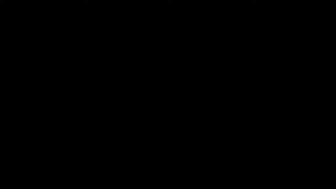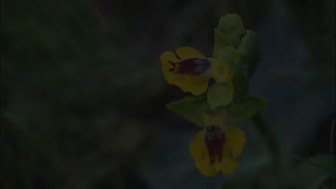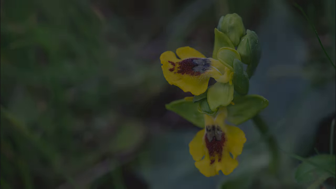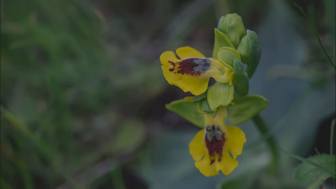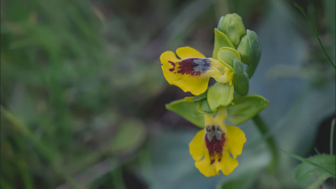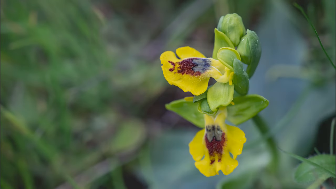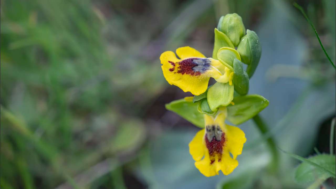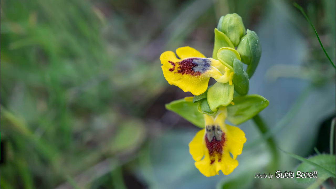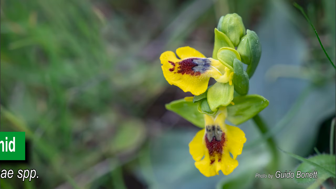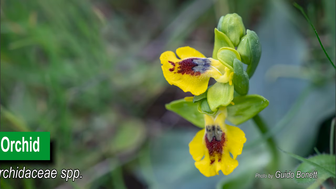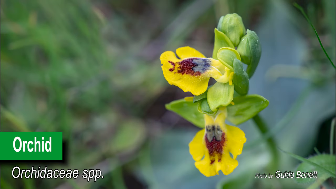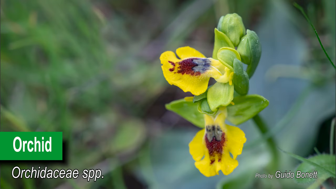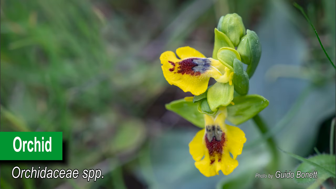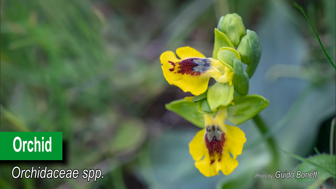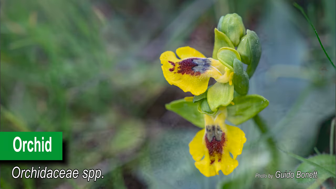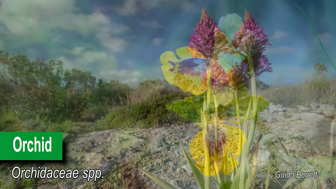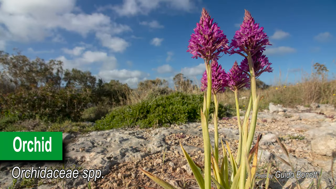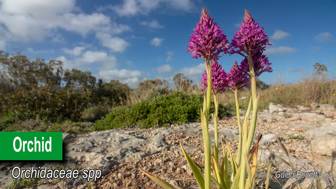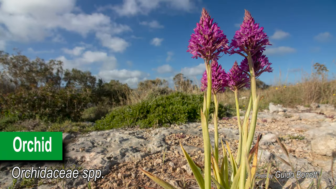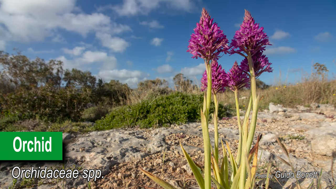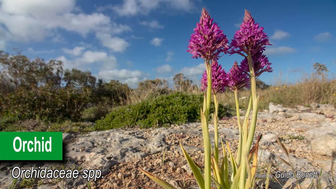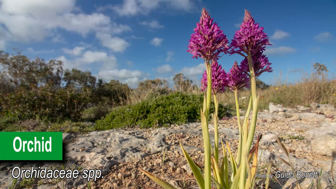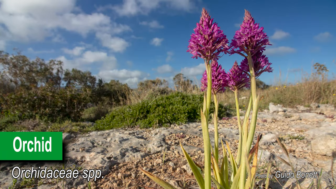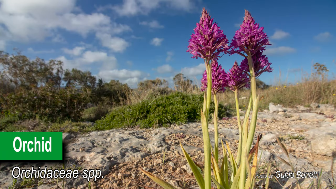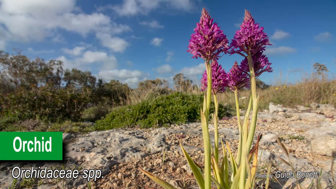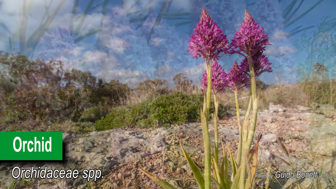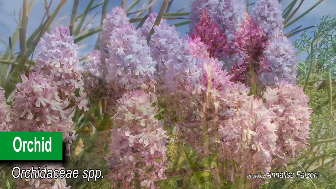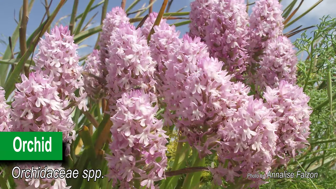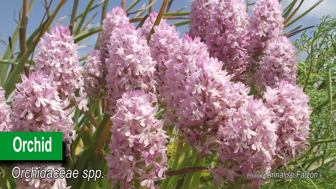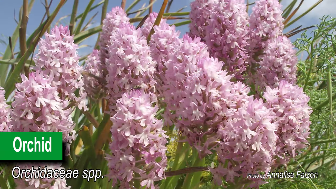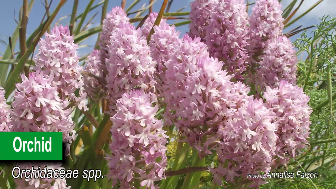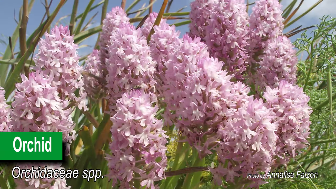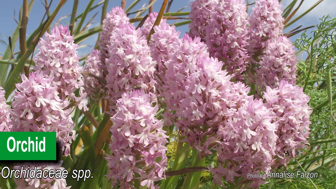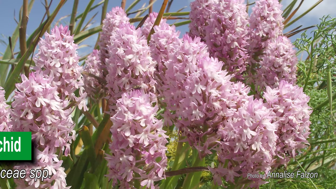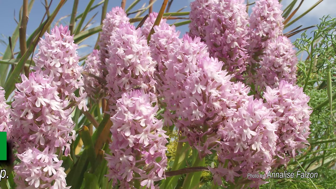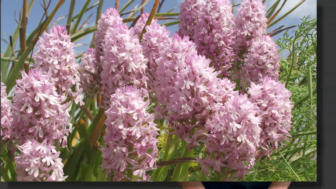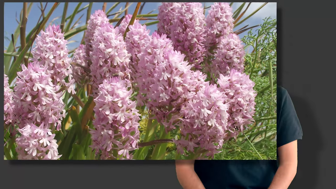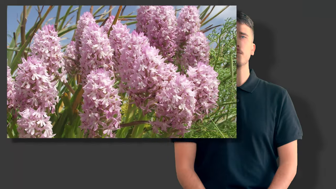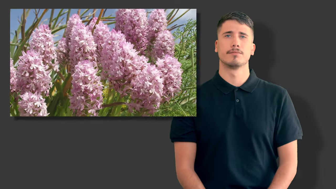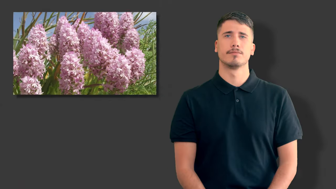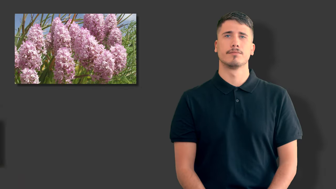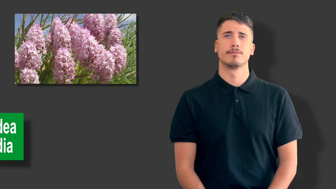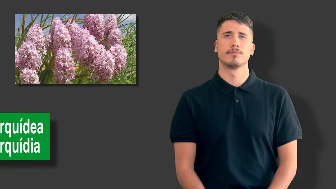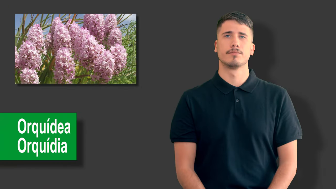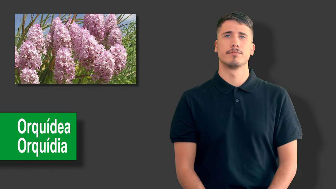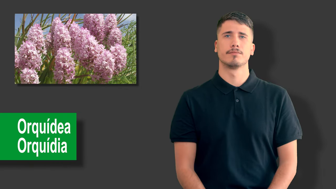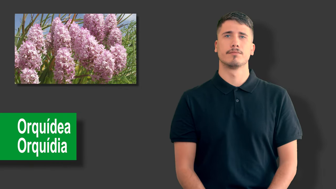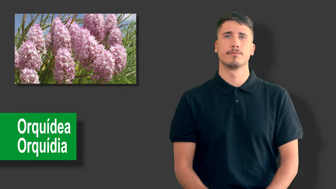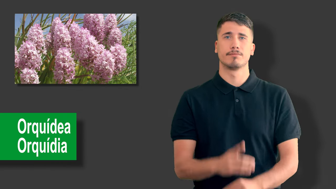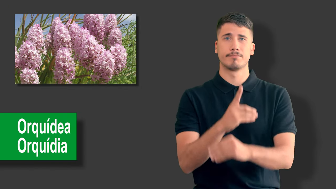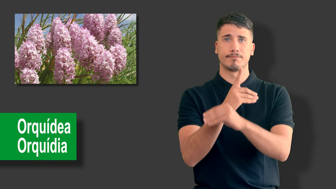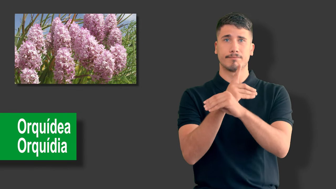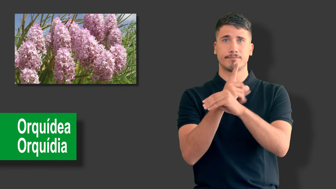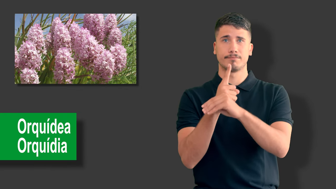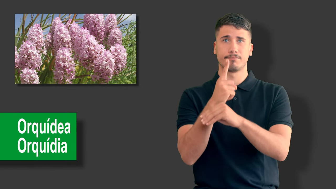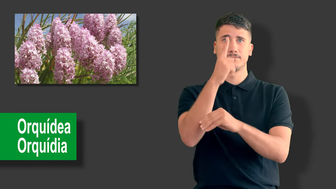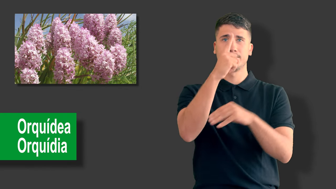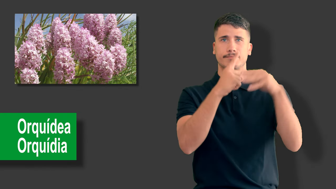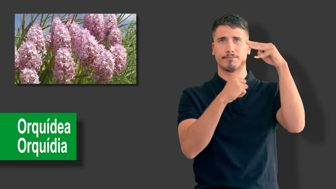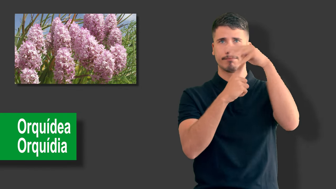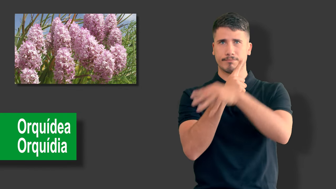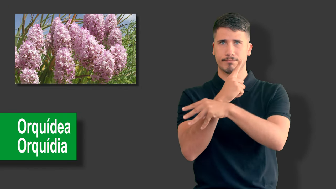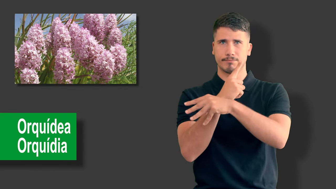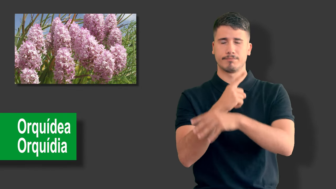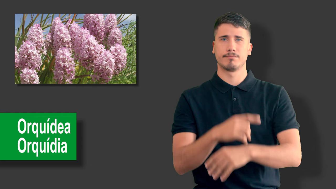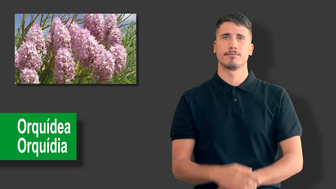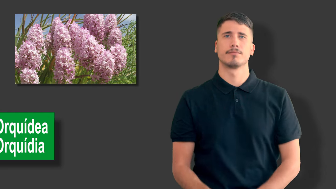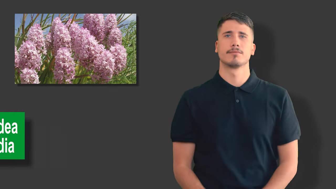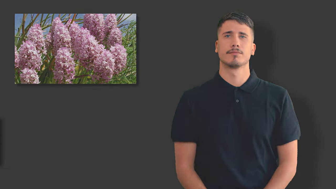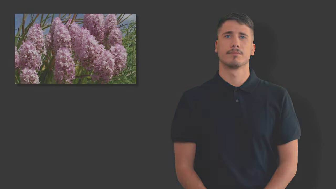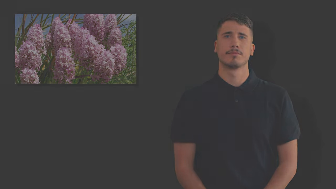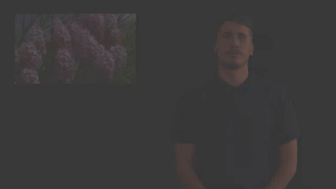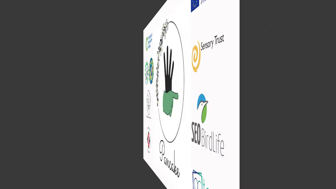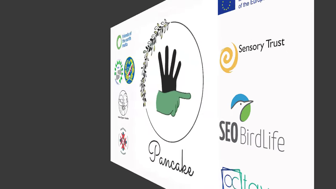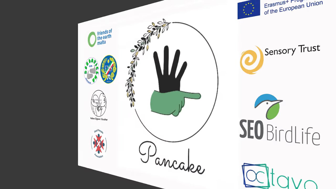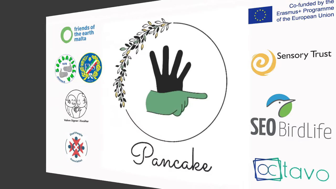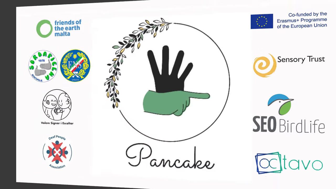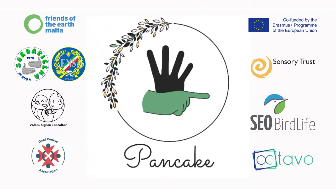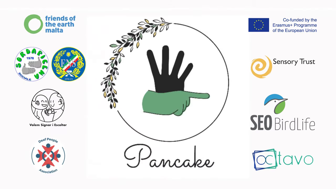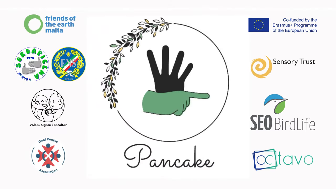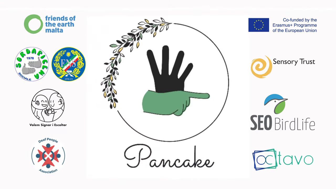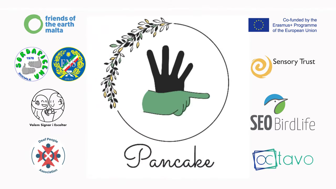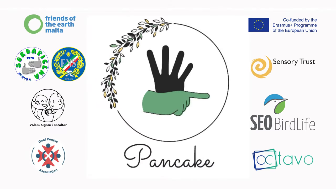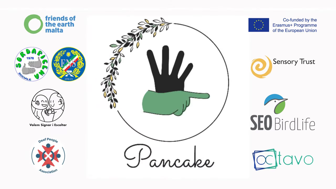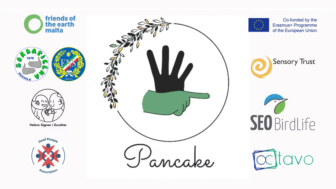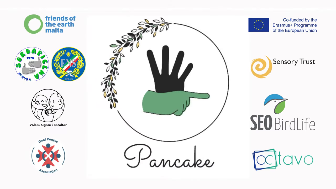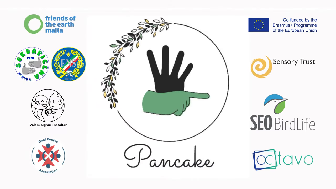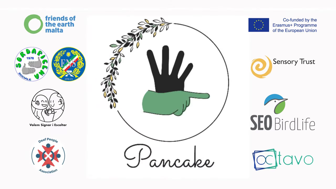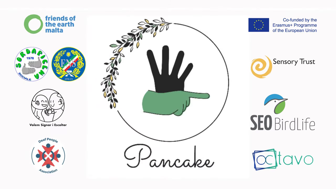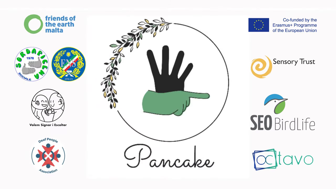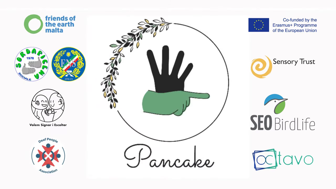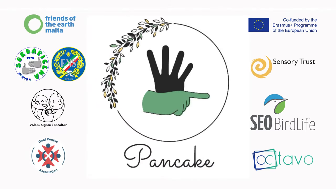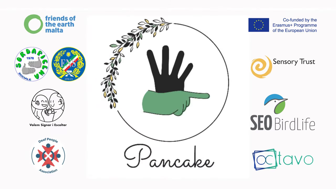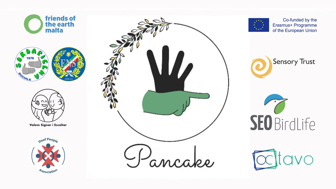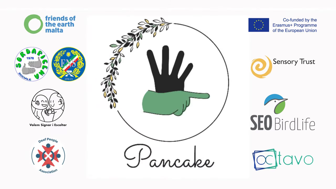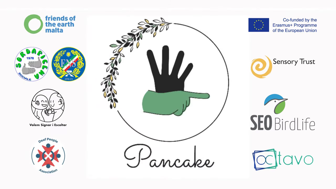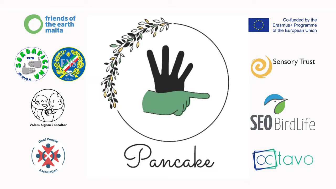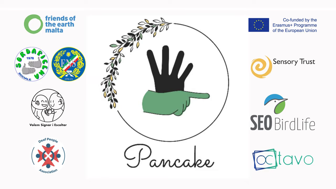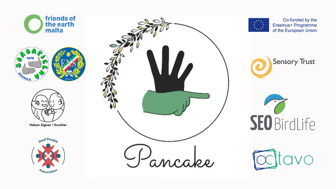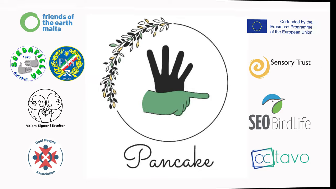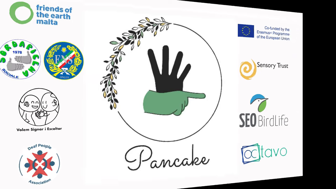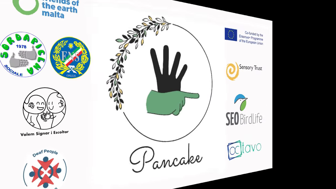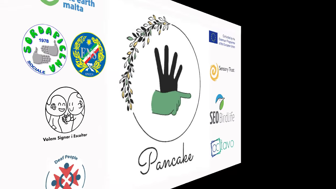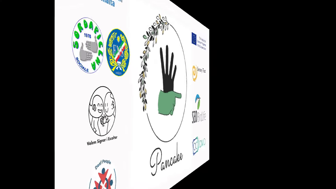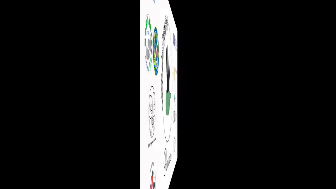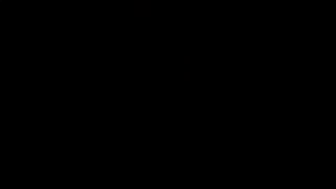Orquídea